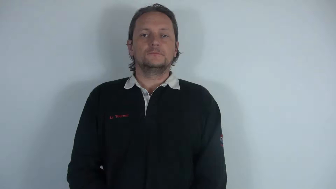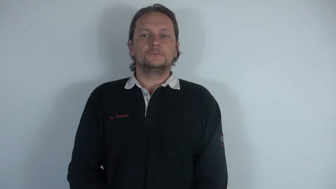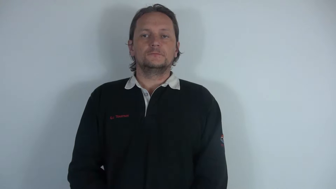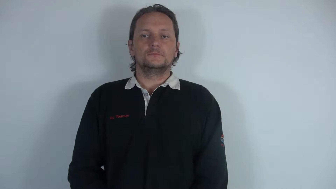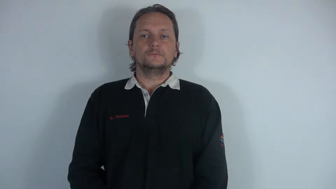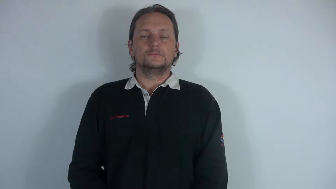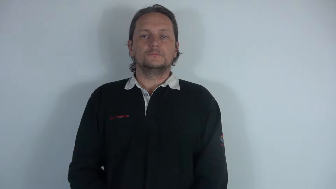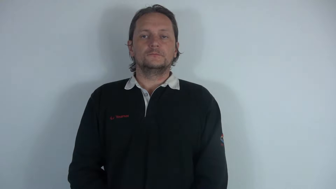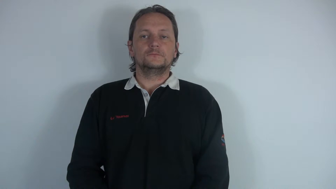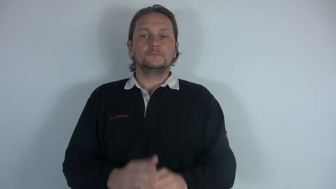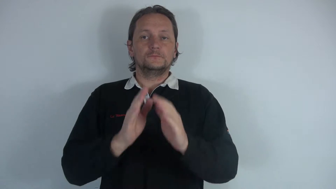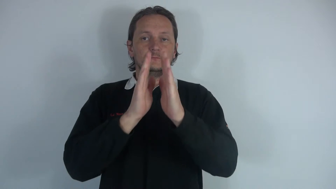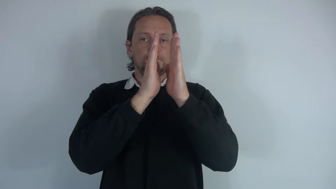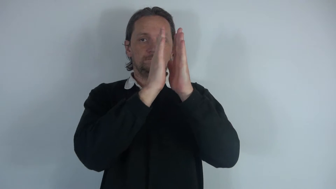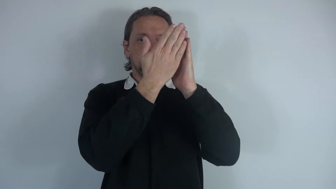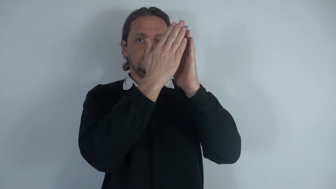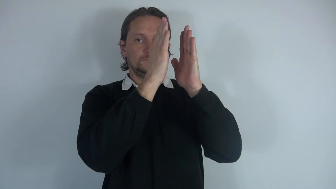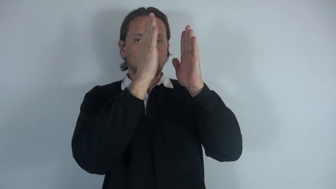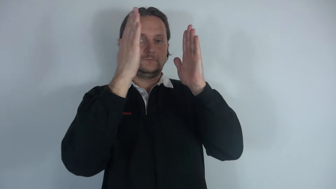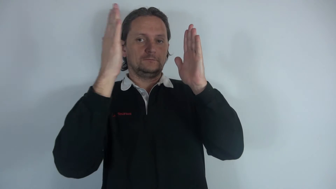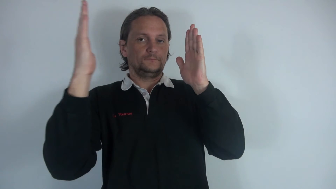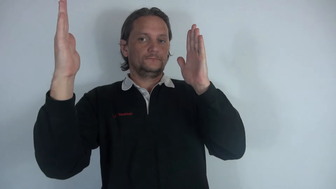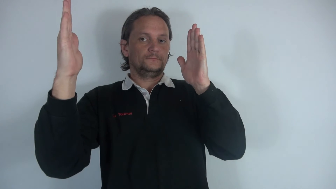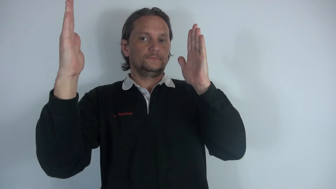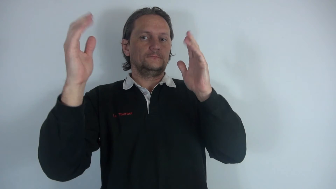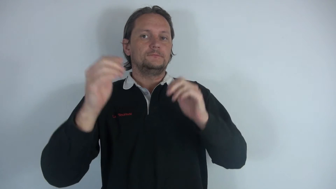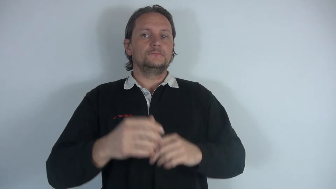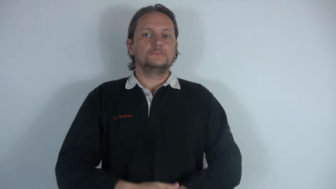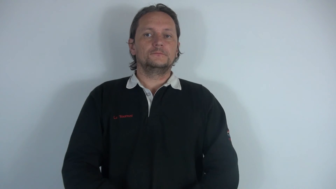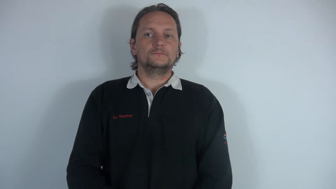Bibliothèque